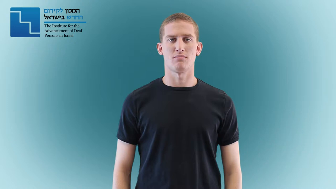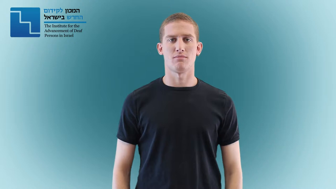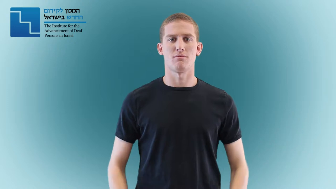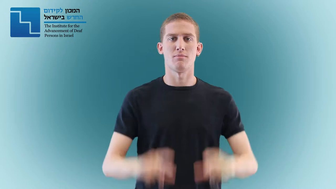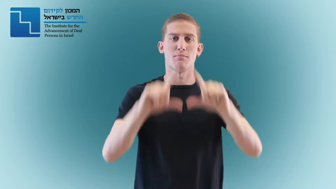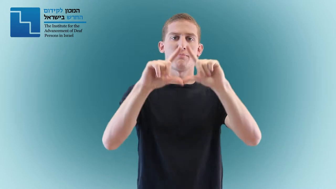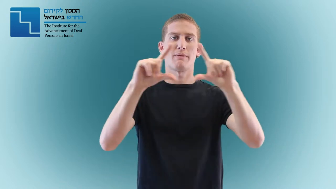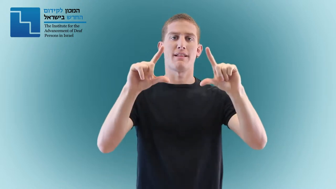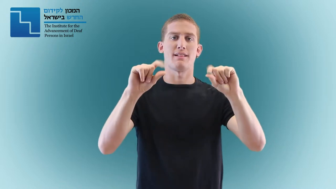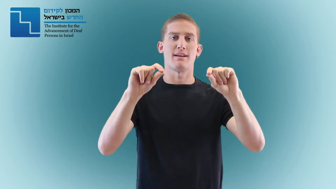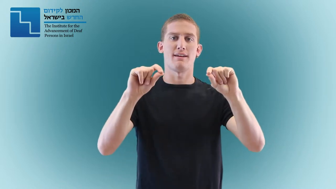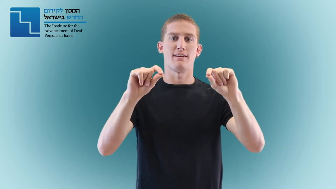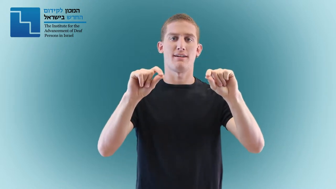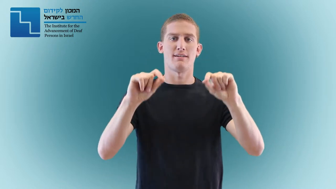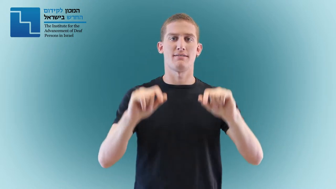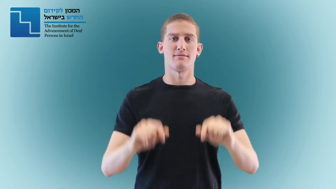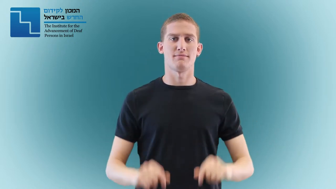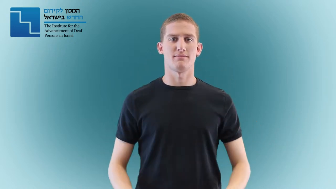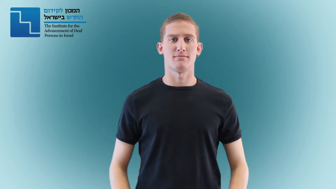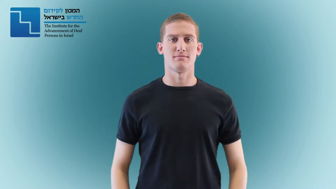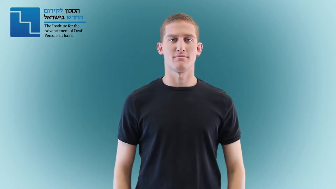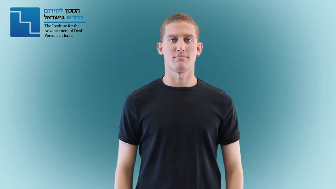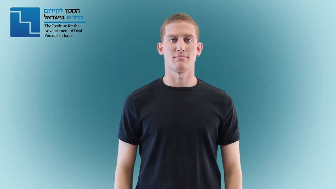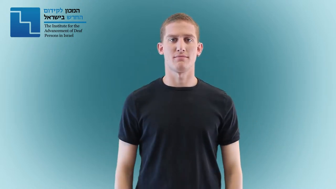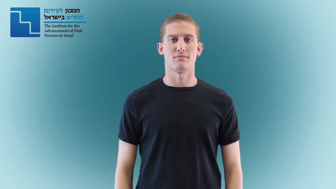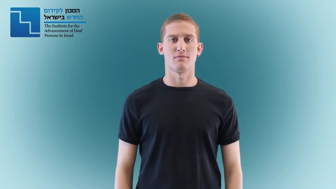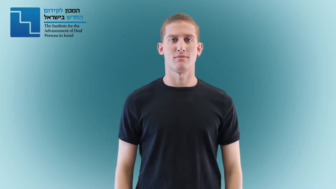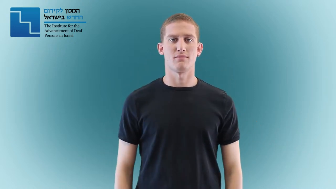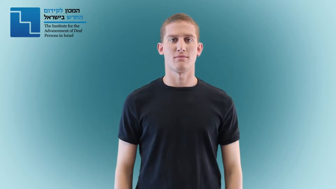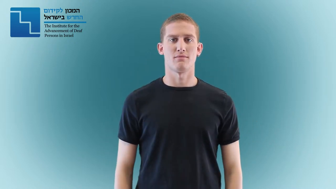פתק